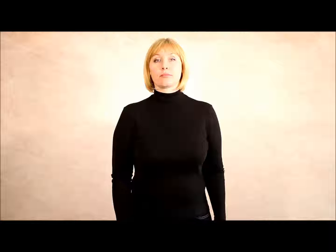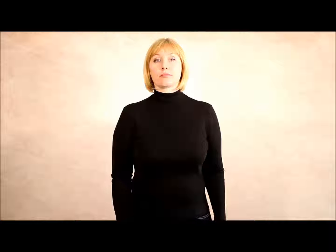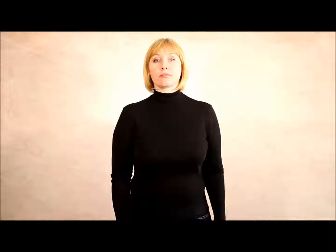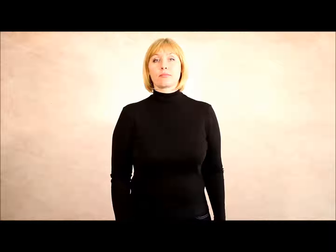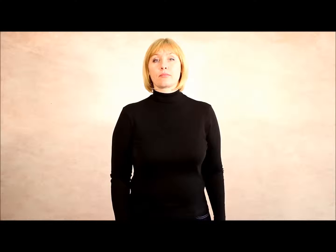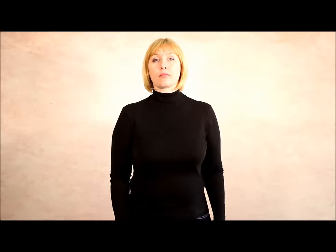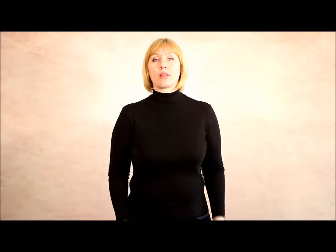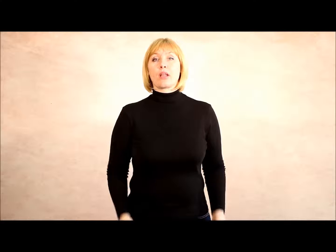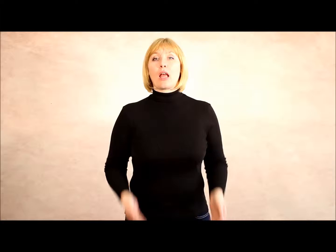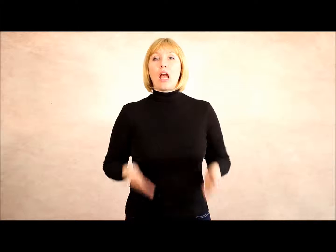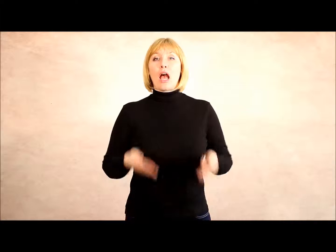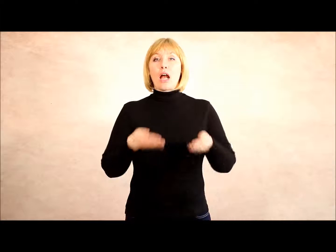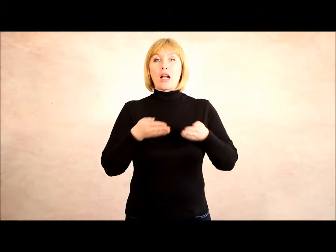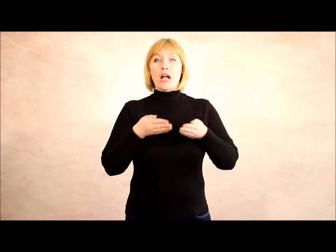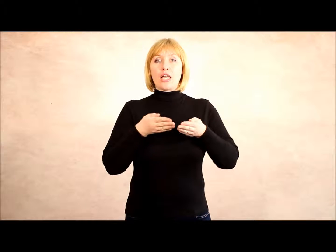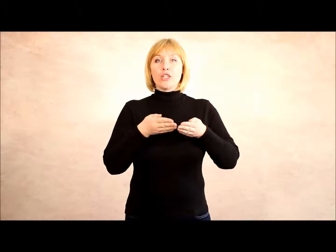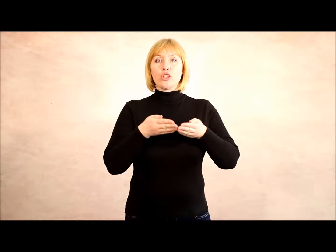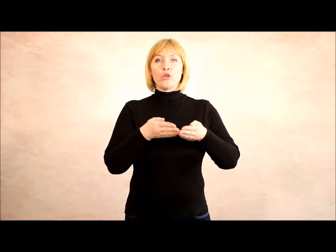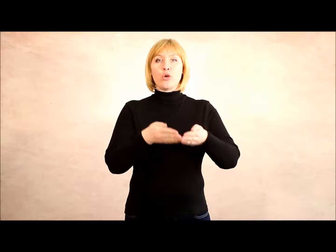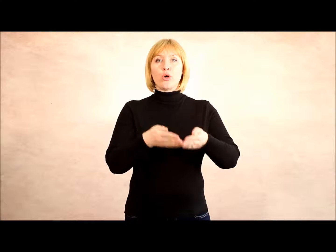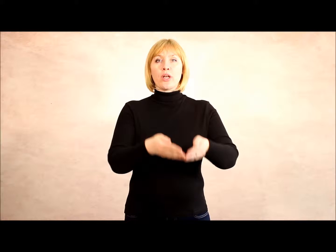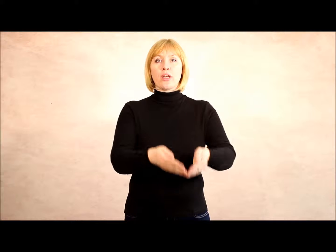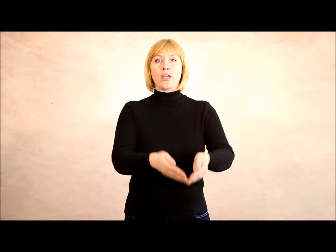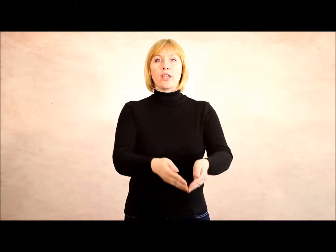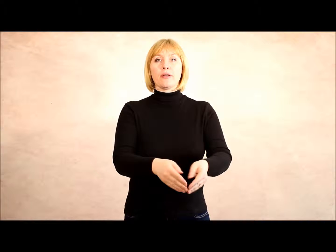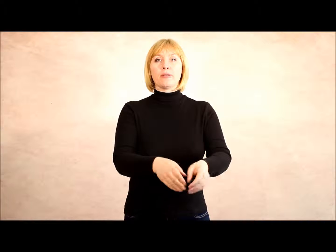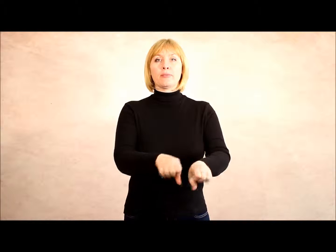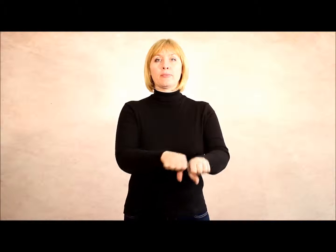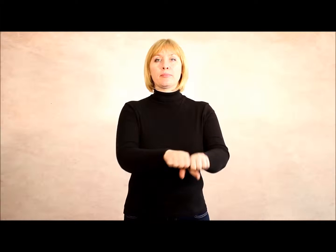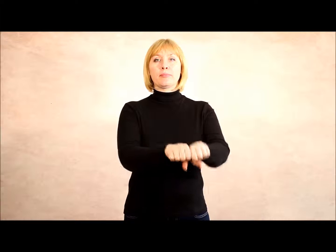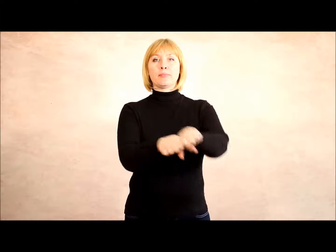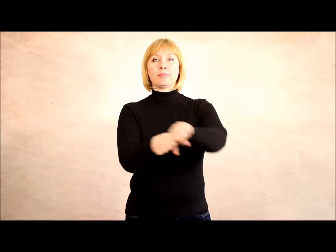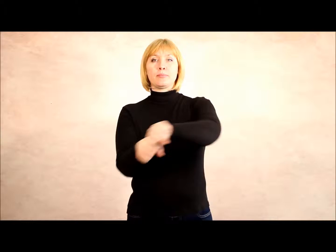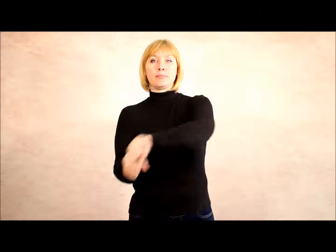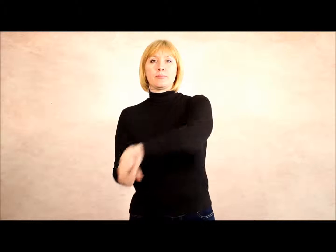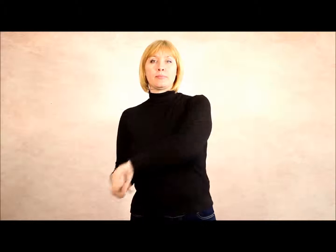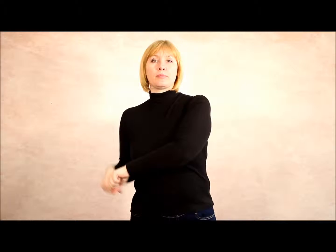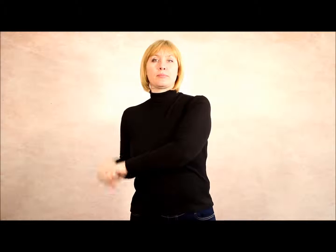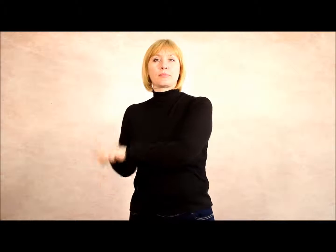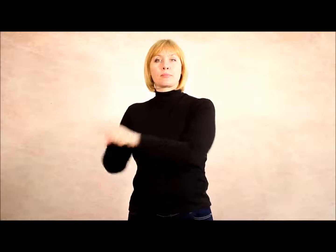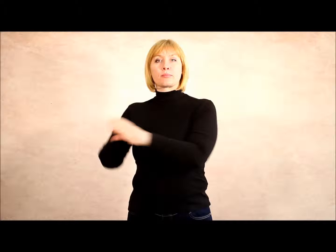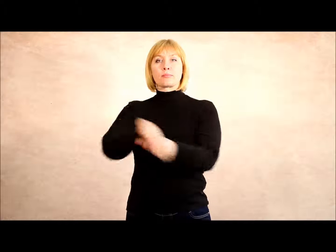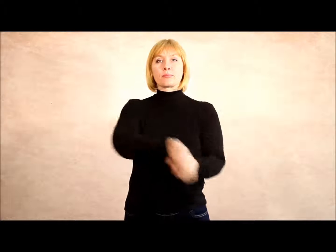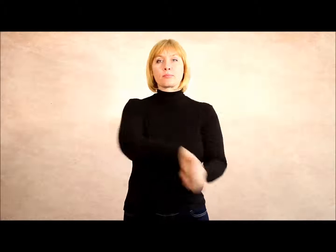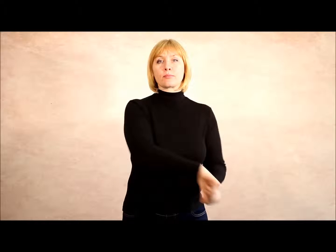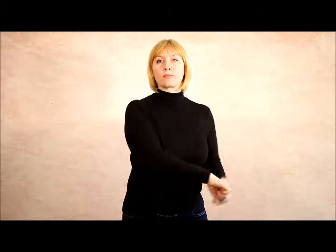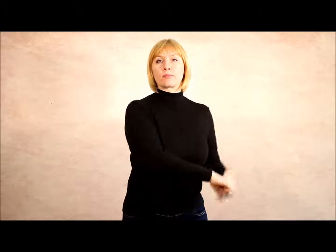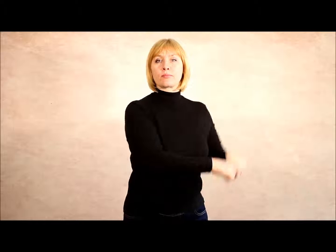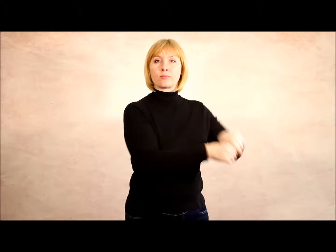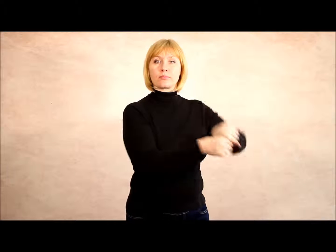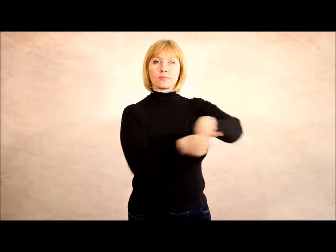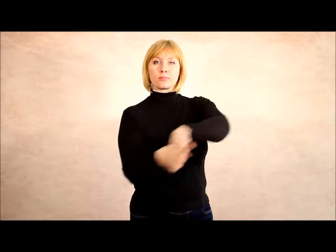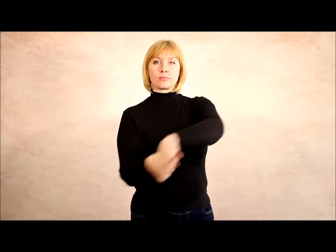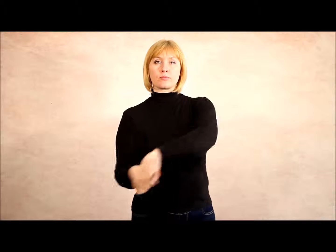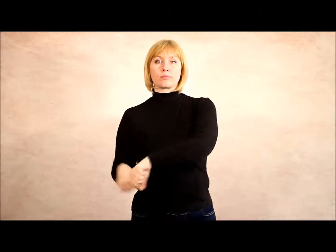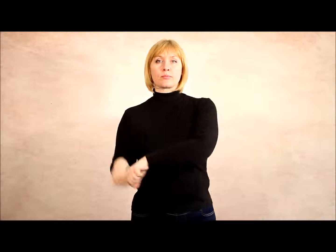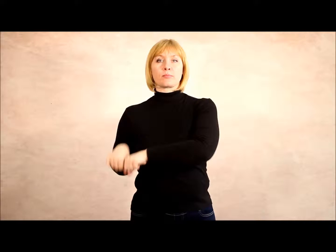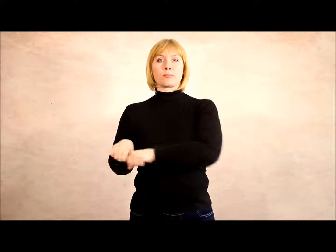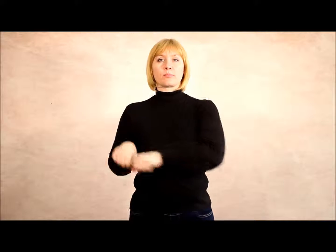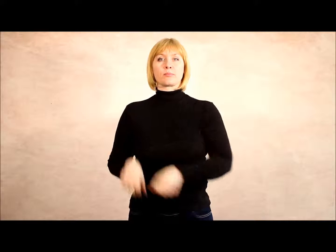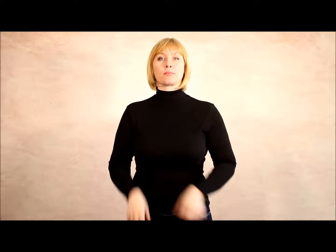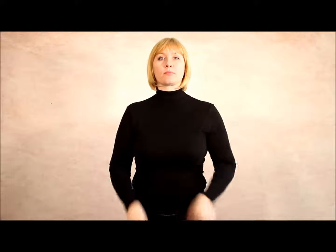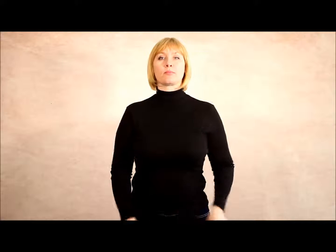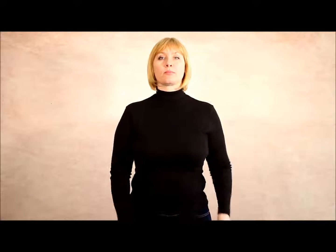Canoe